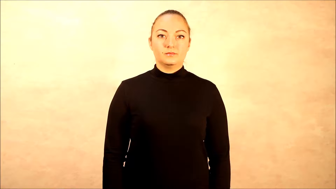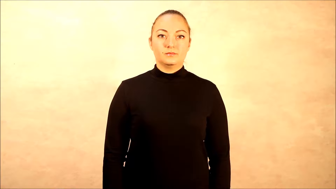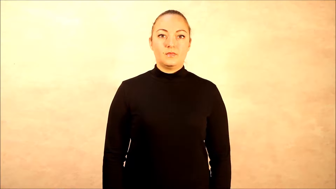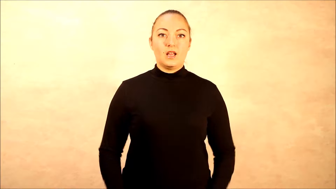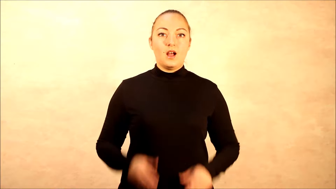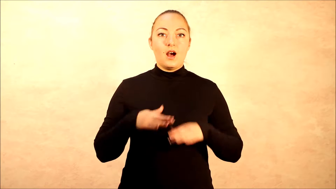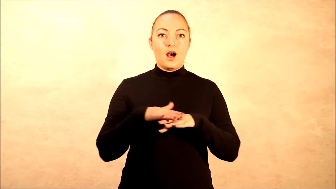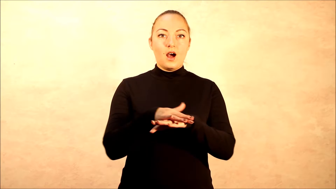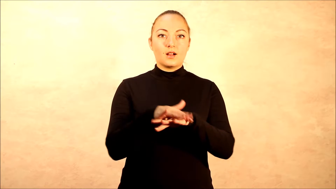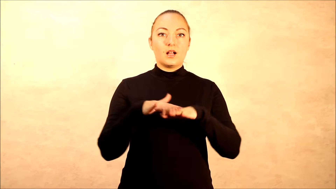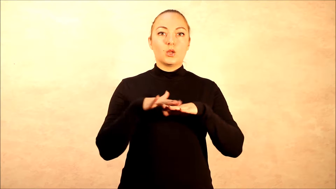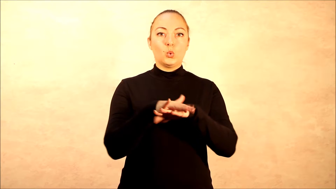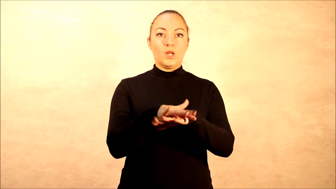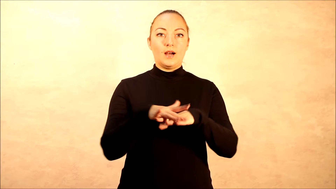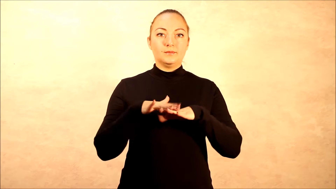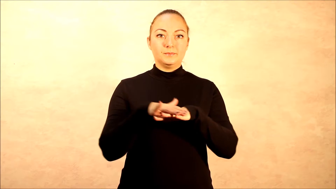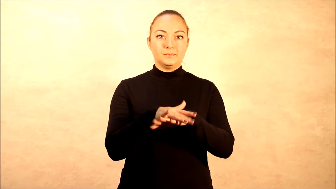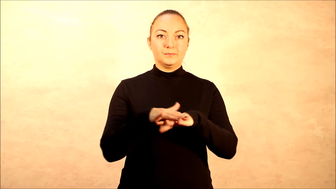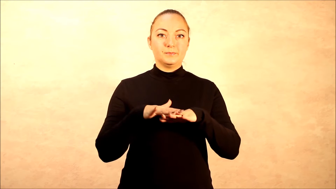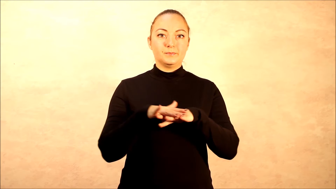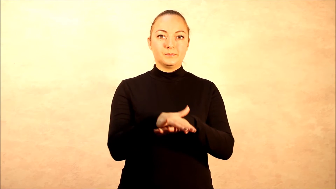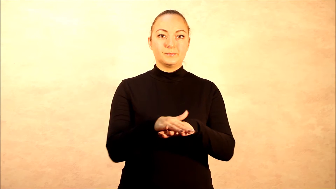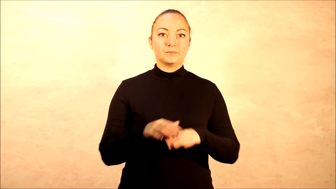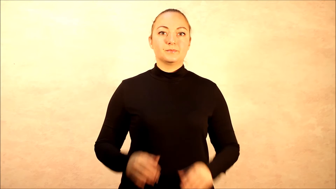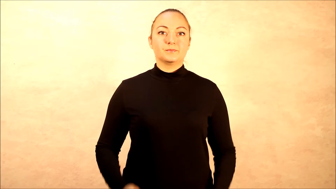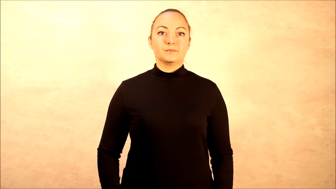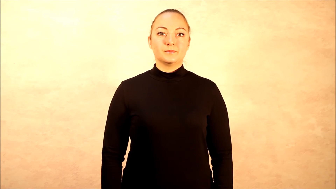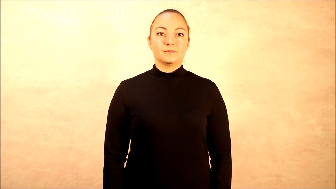A calcula